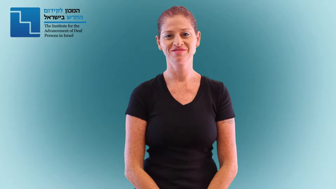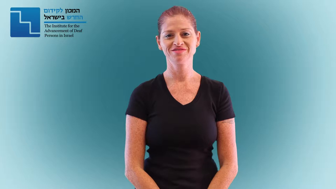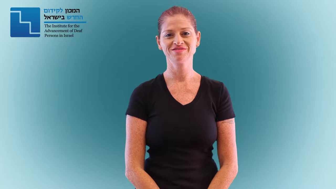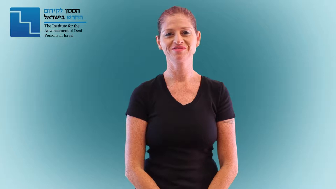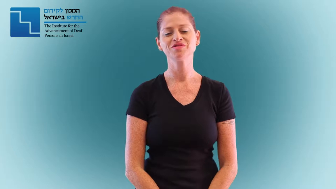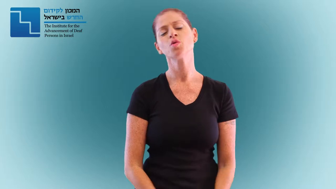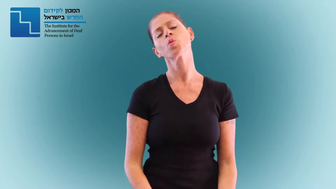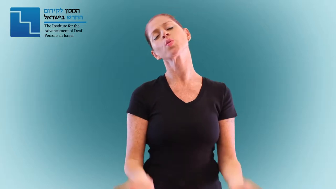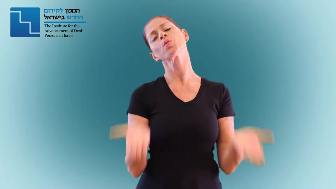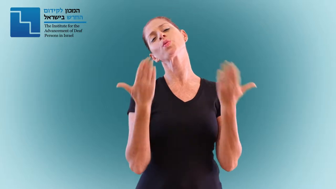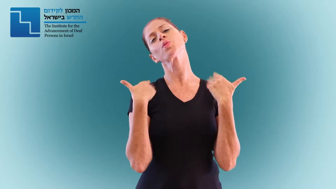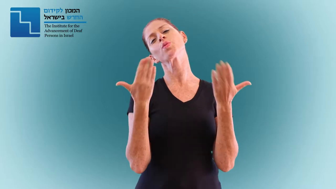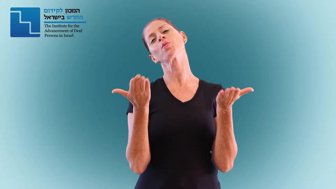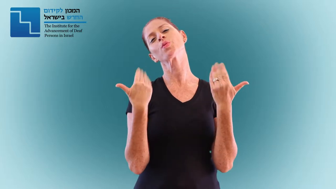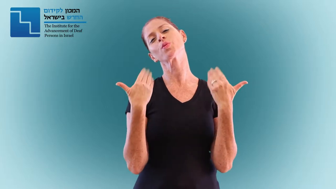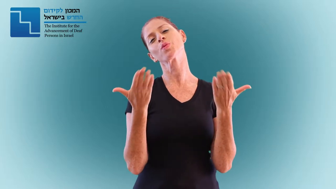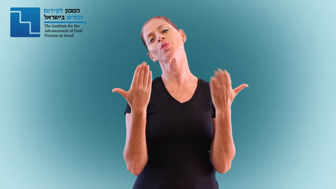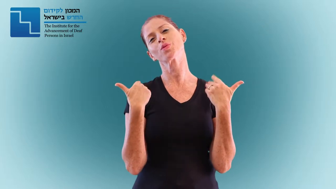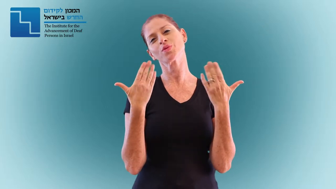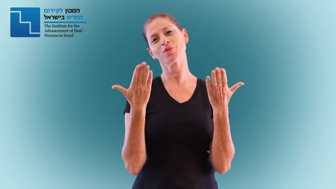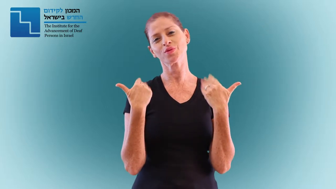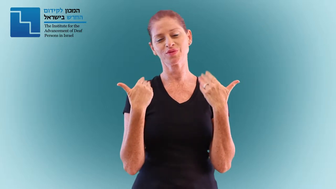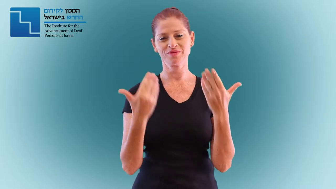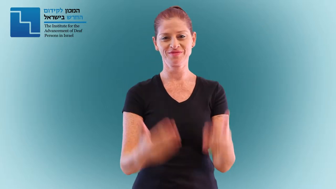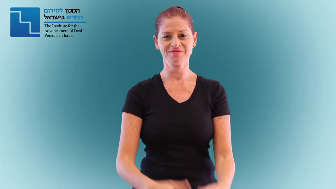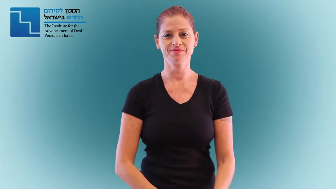נופש